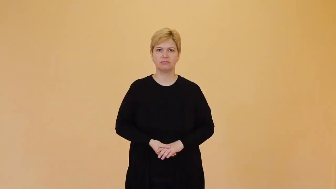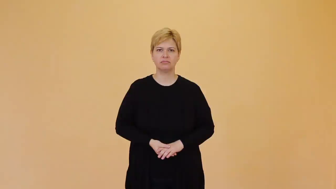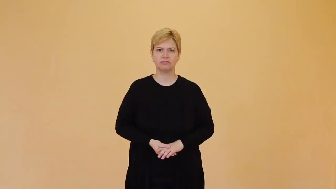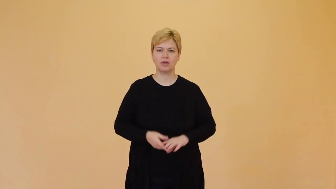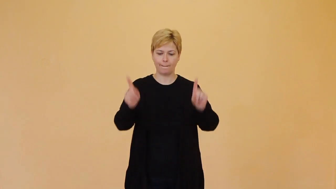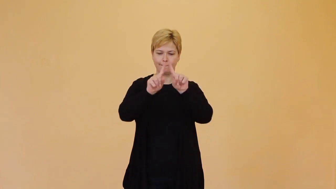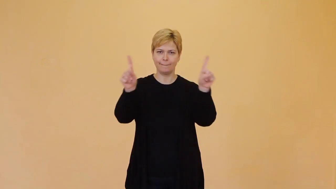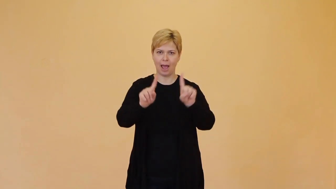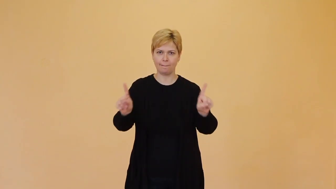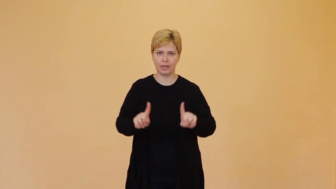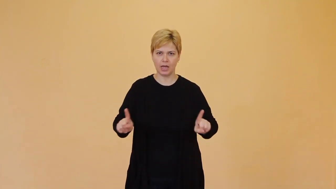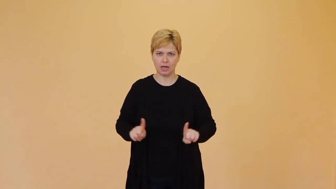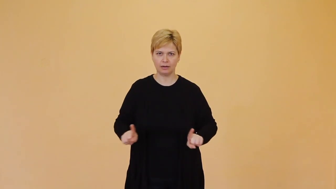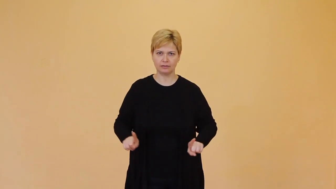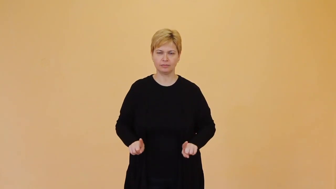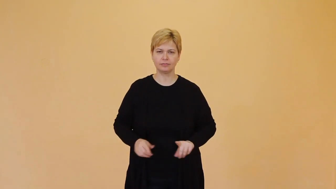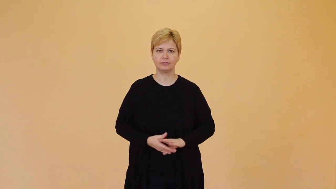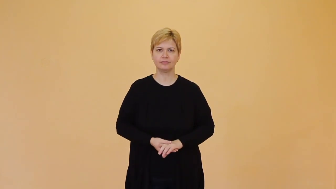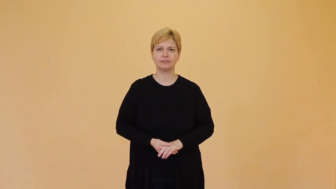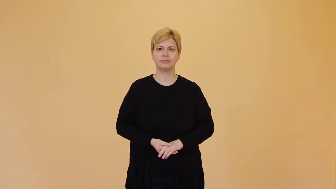papier